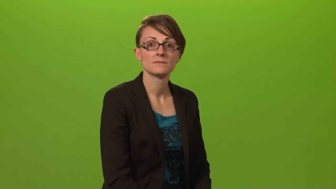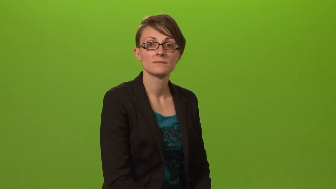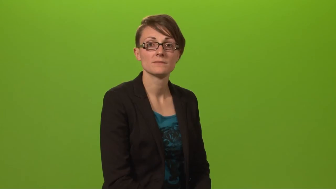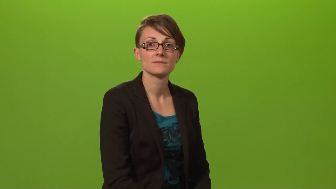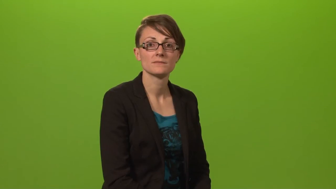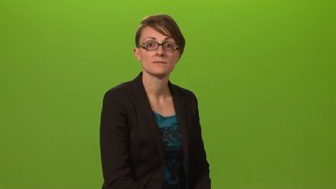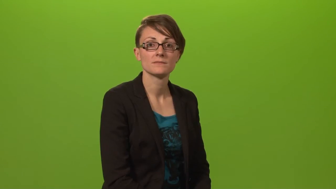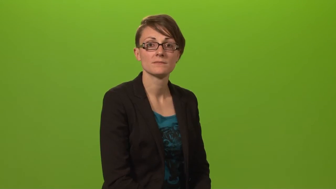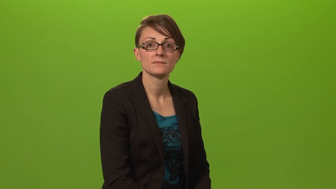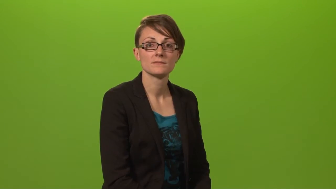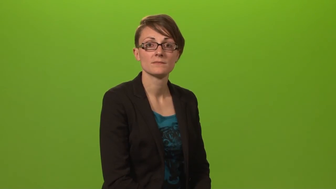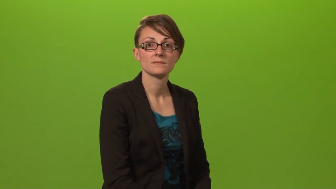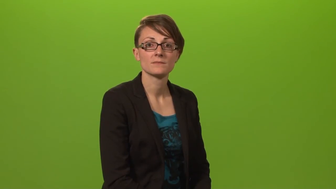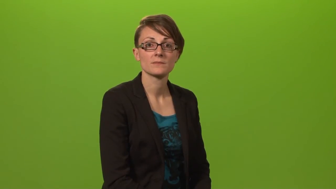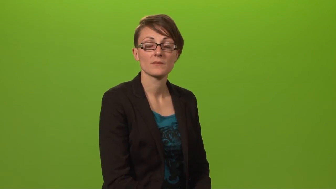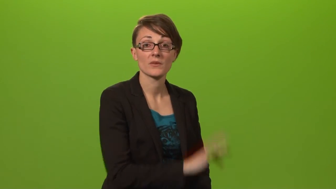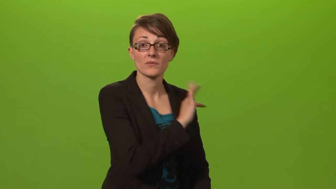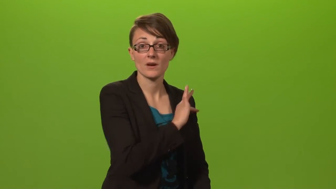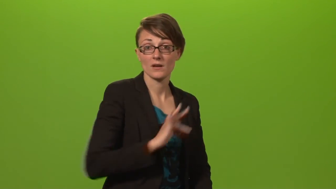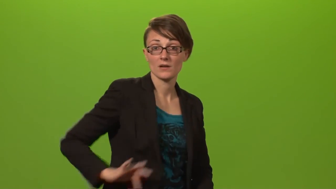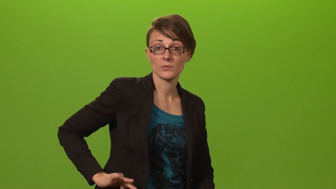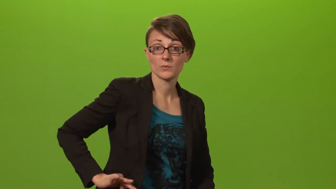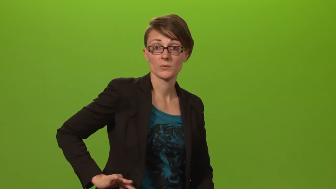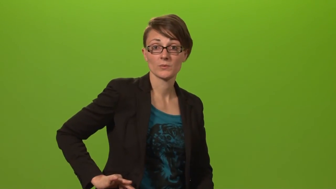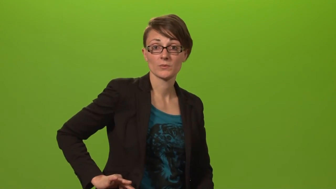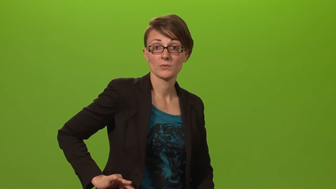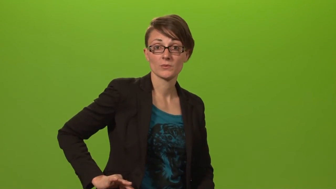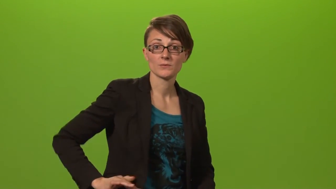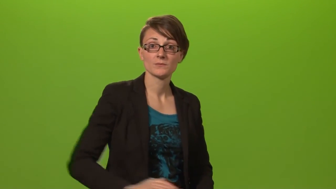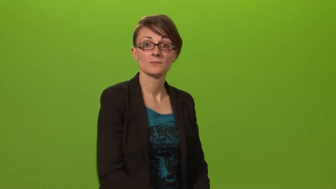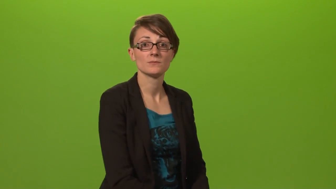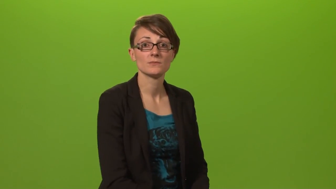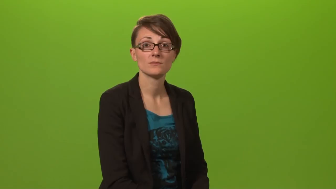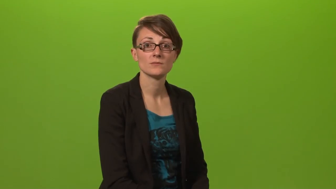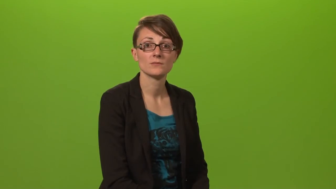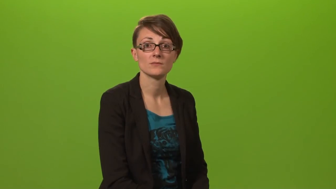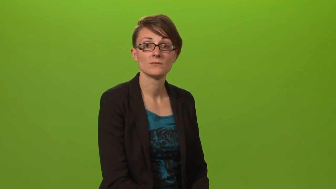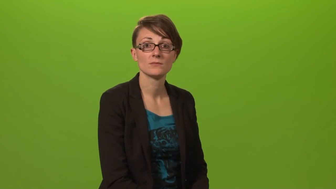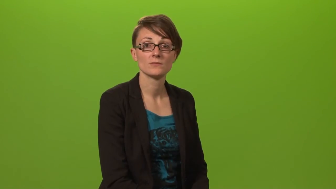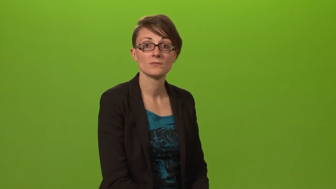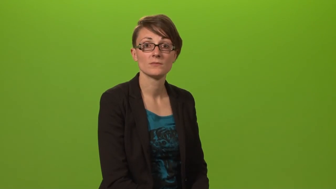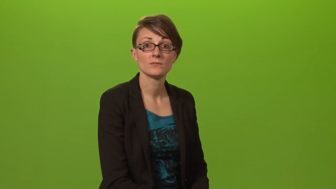Falun